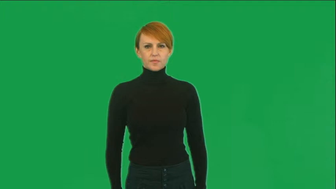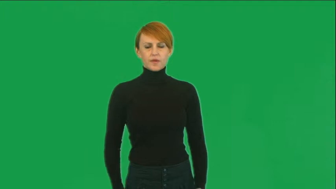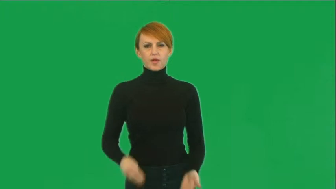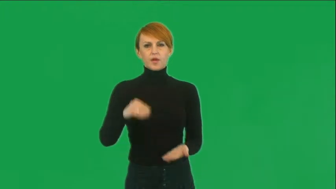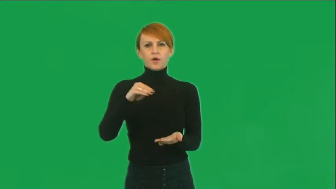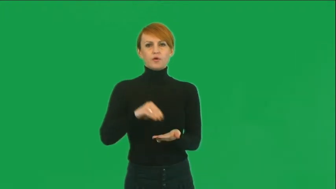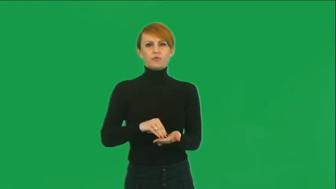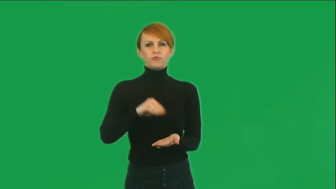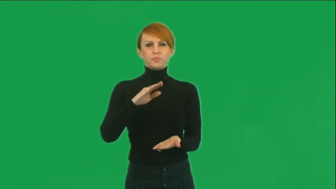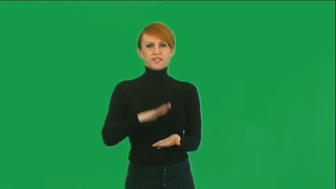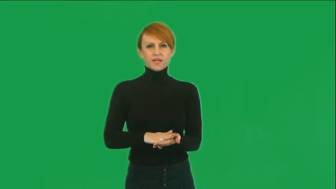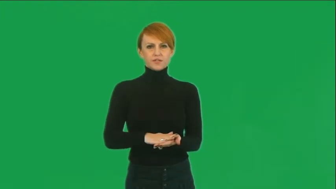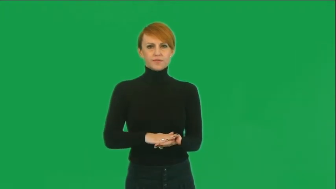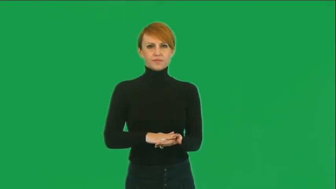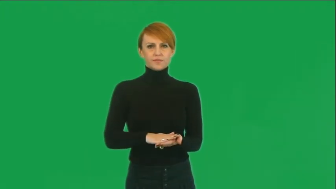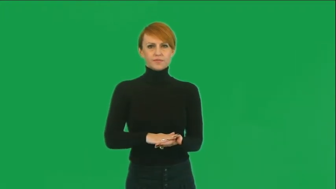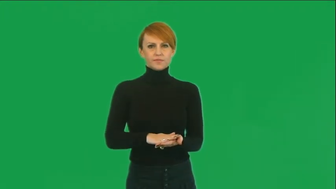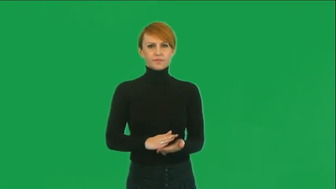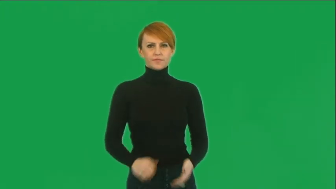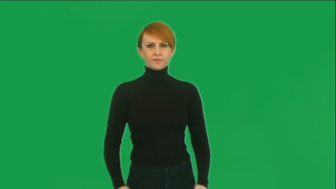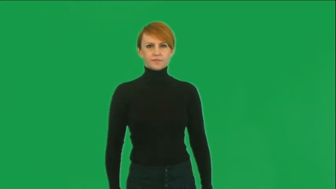wpisać